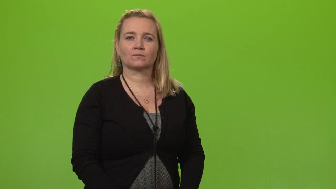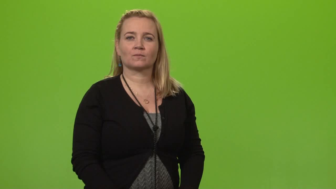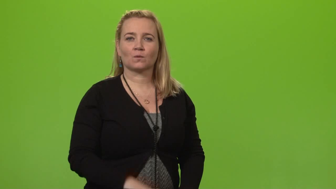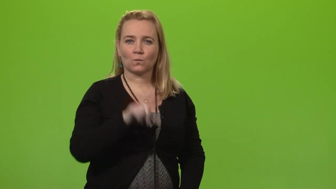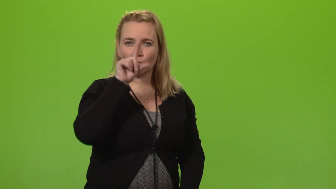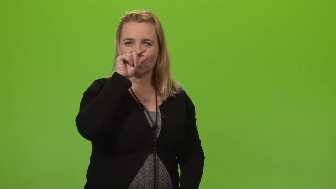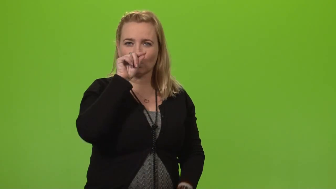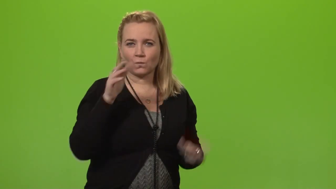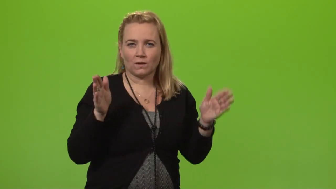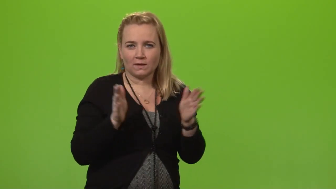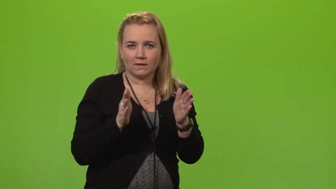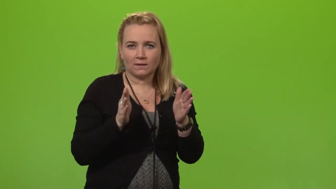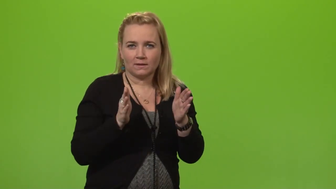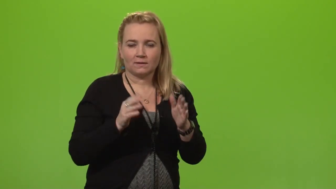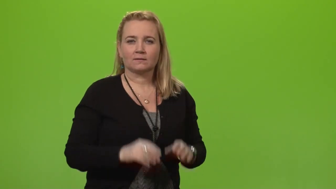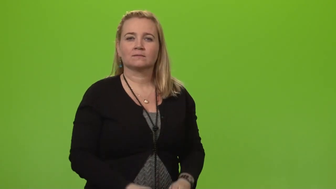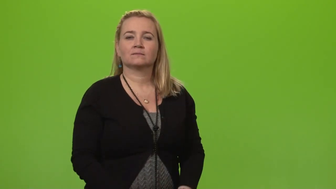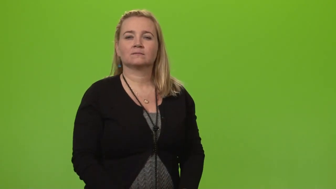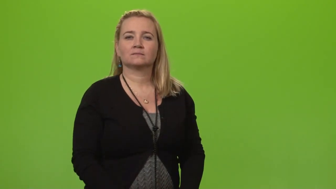Ungi